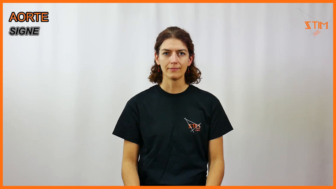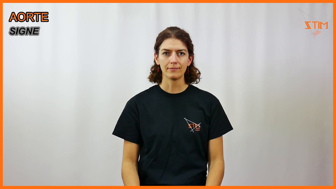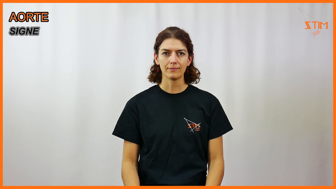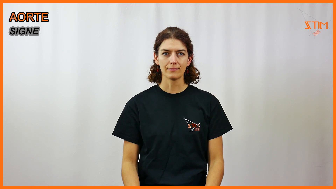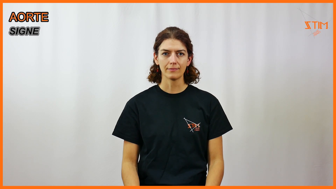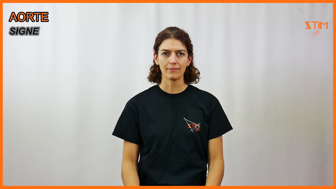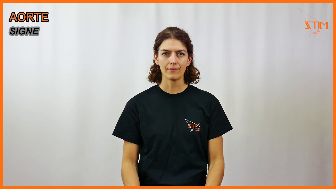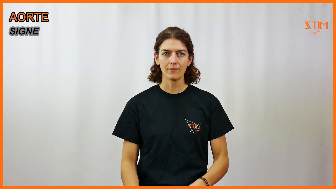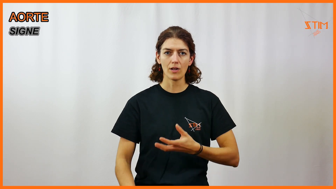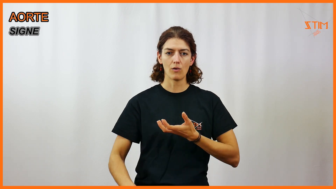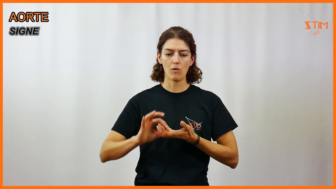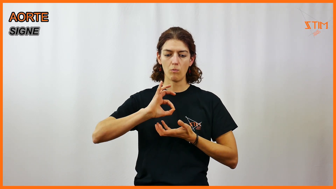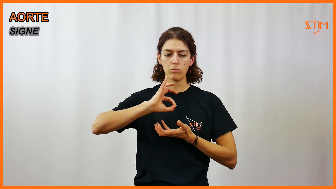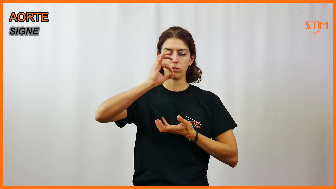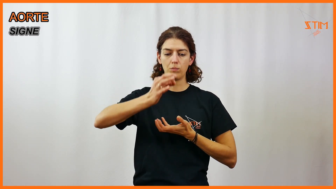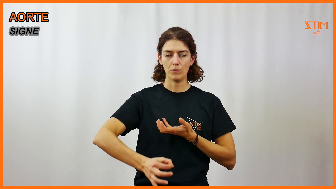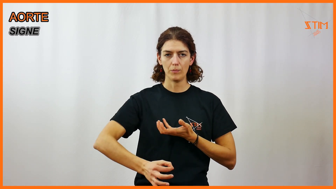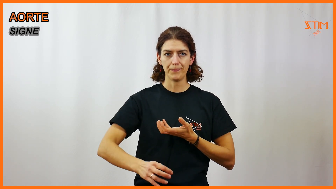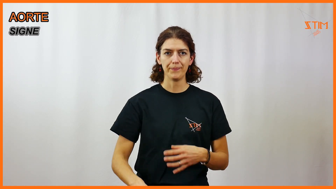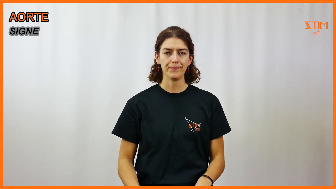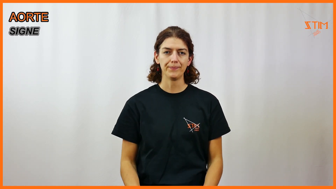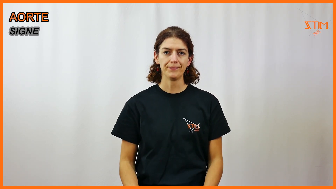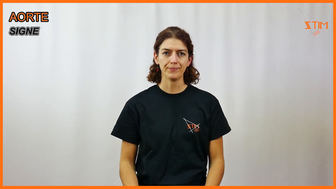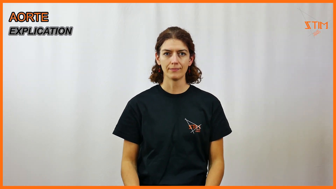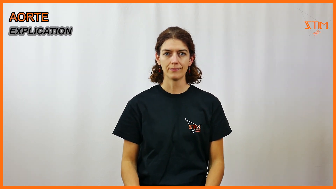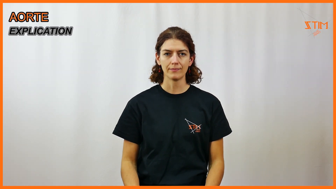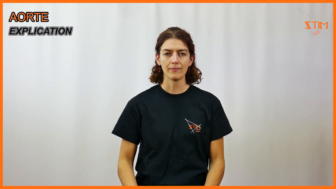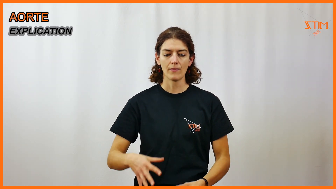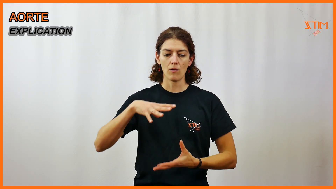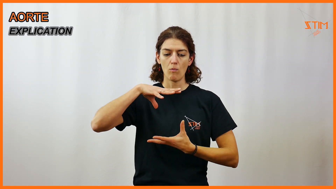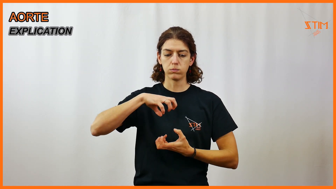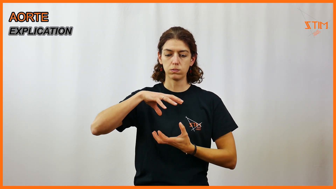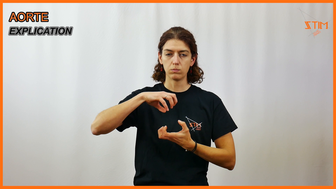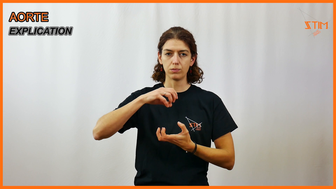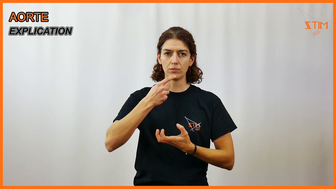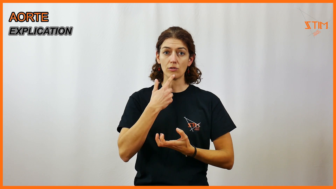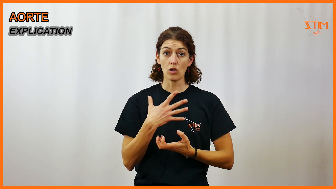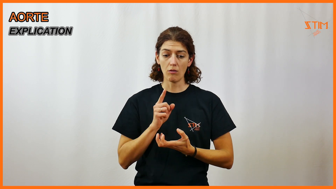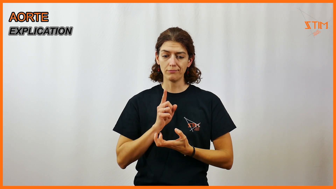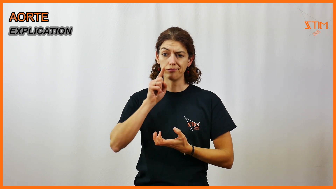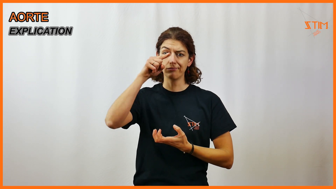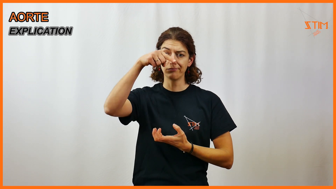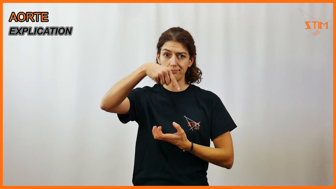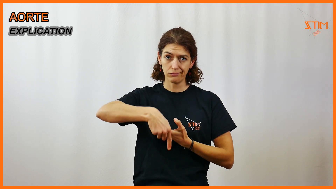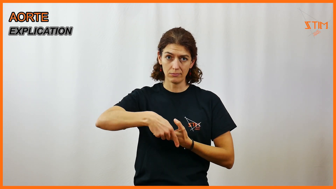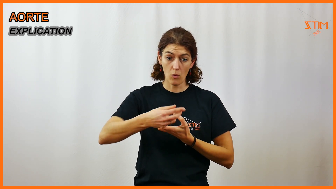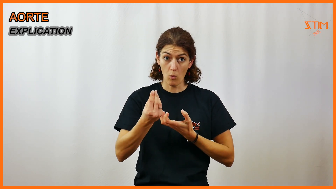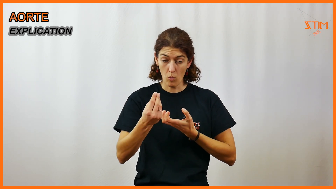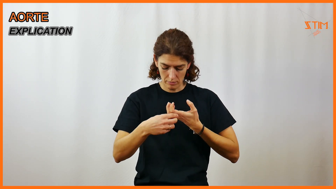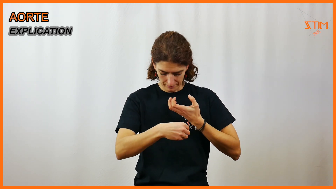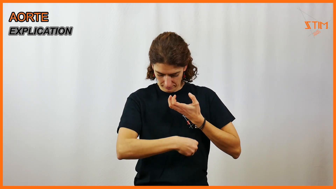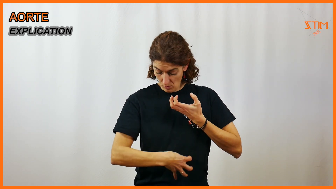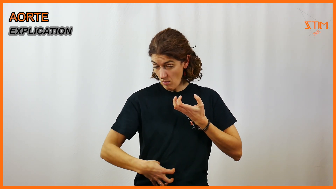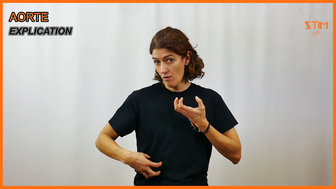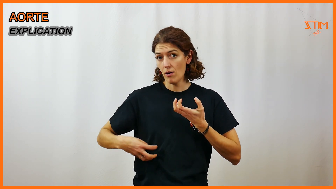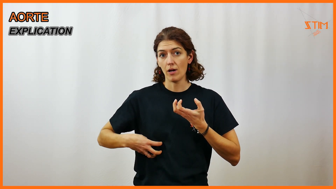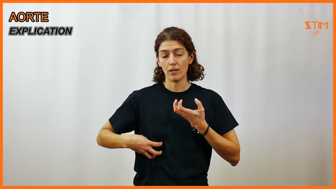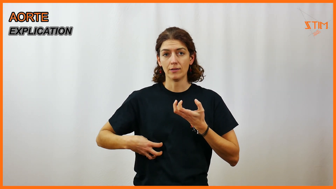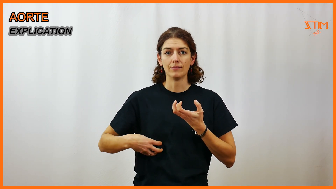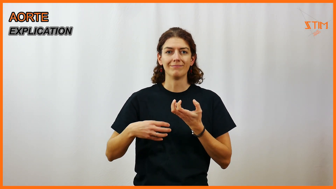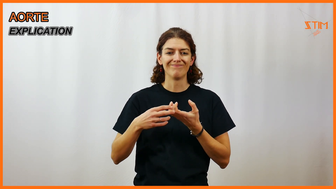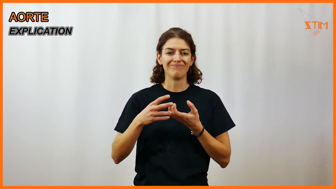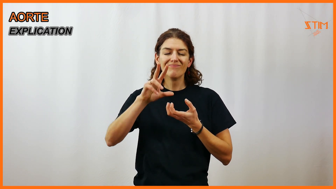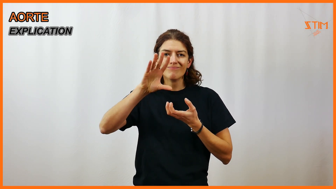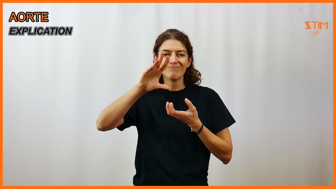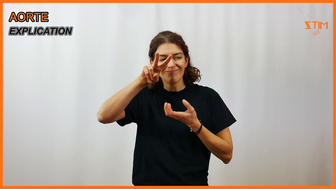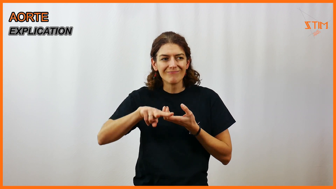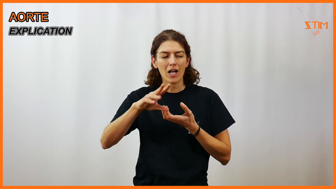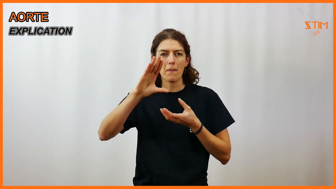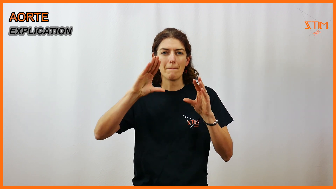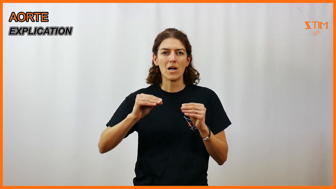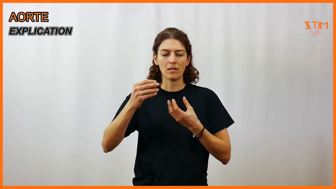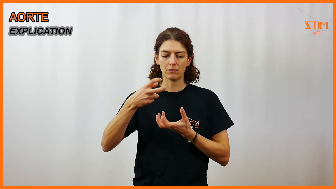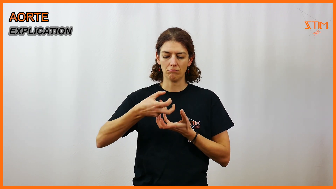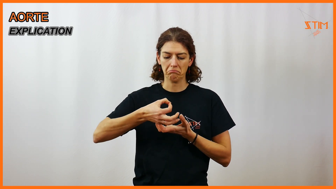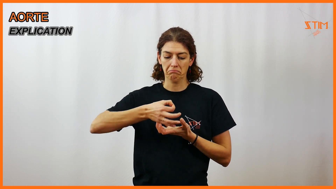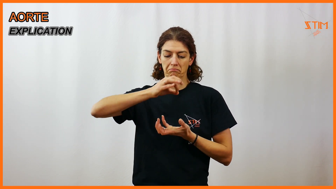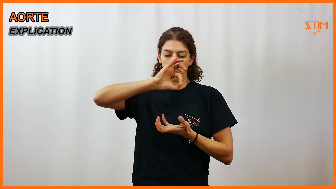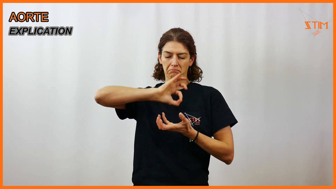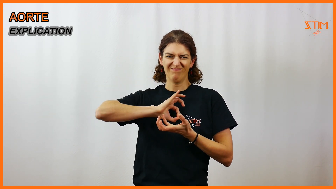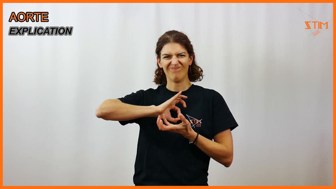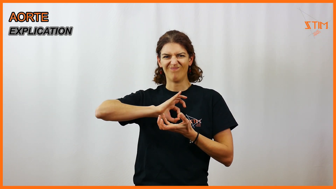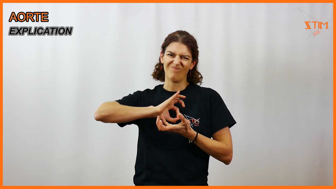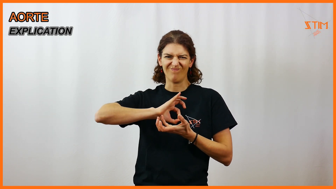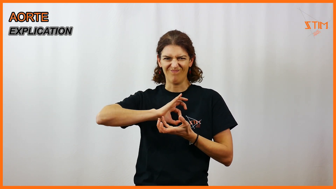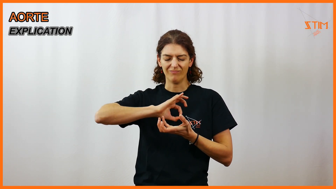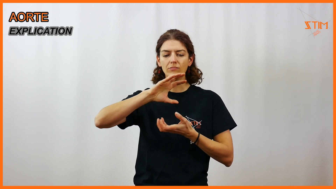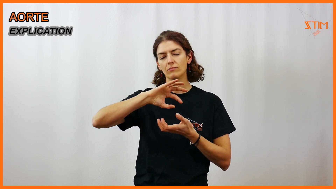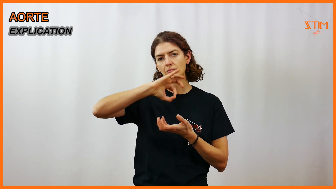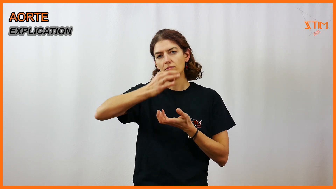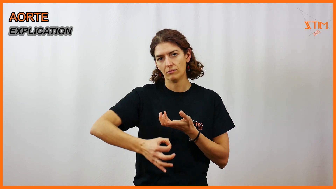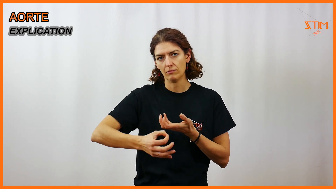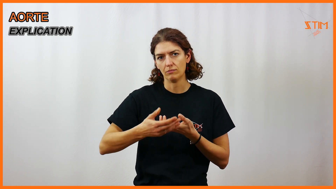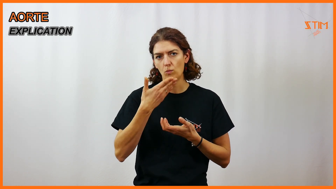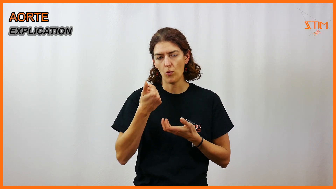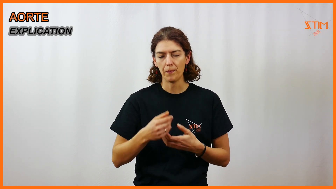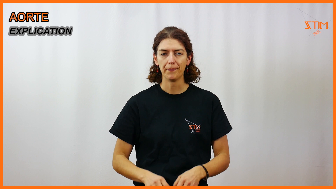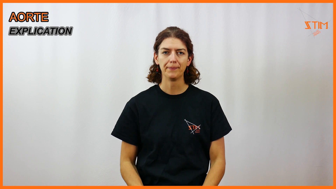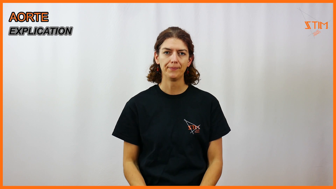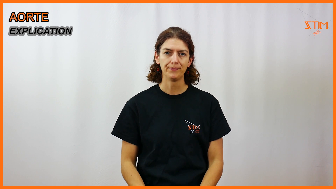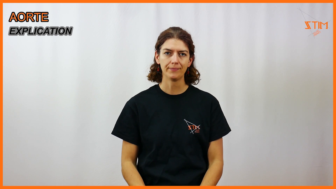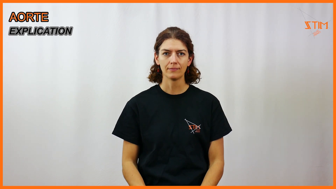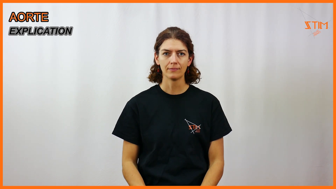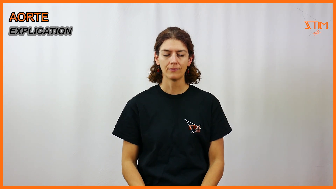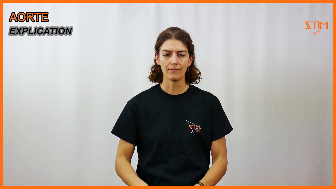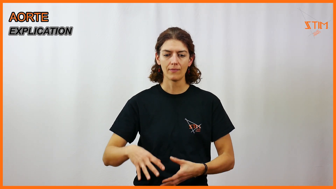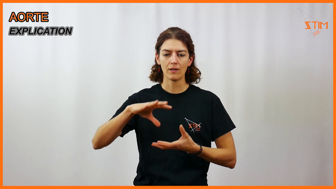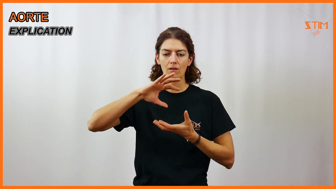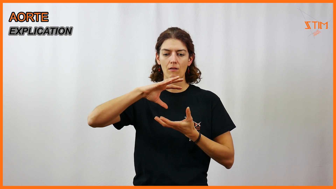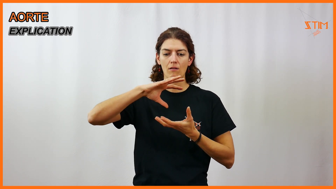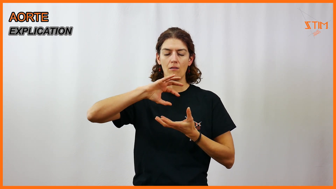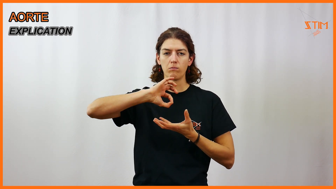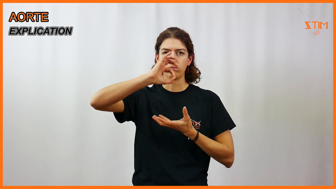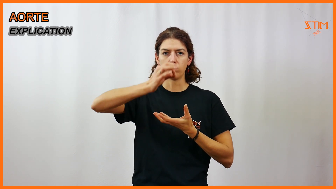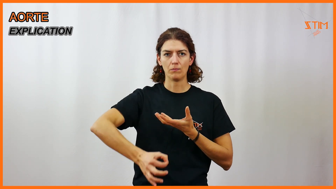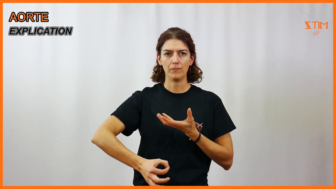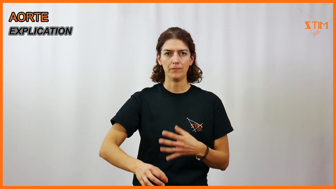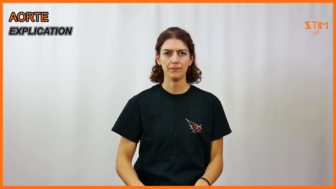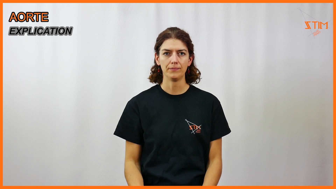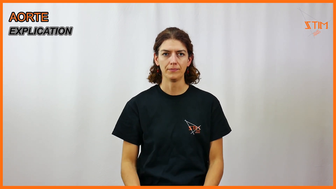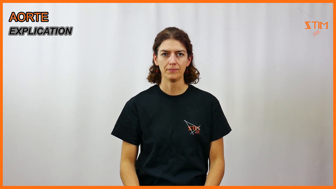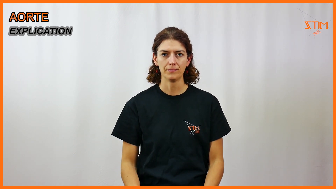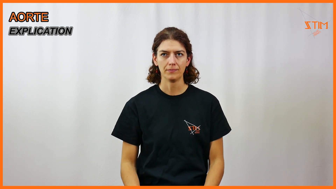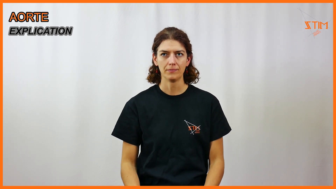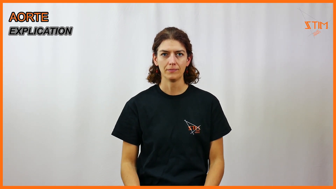Aorte